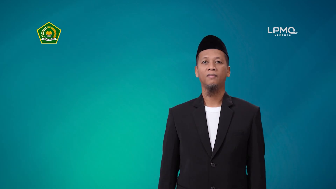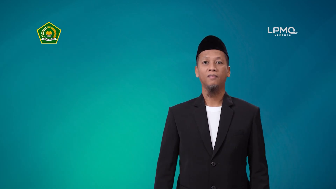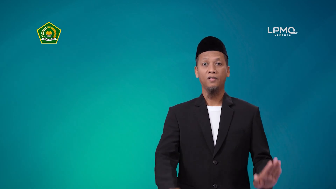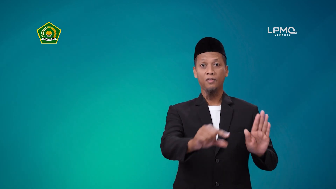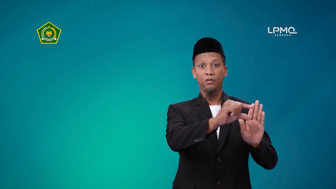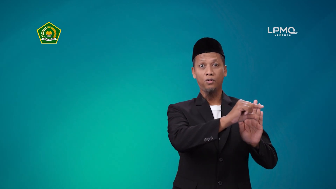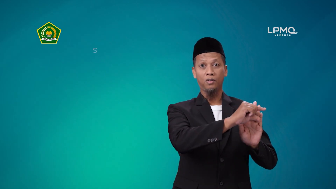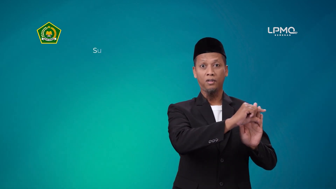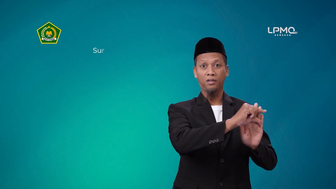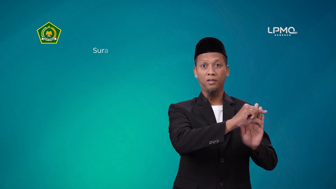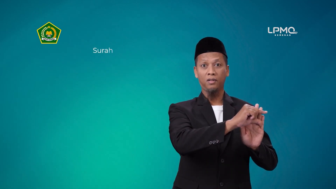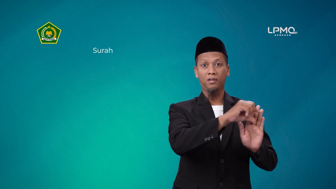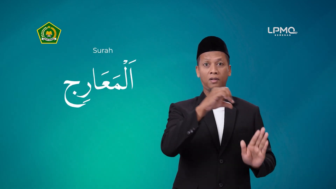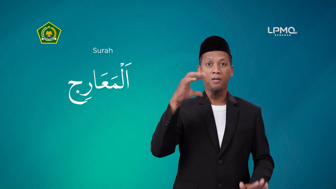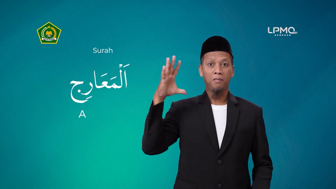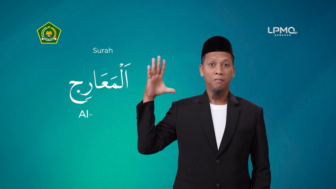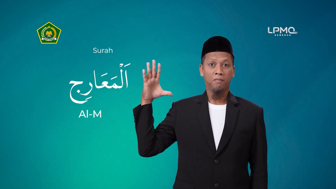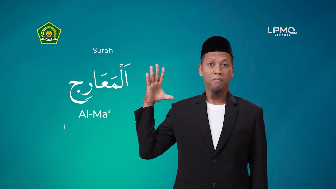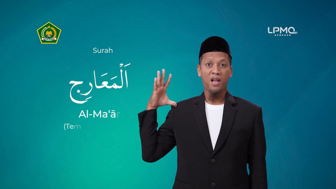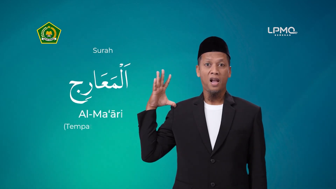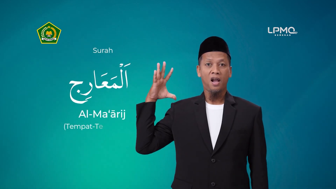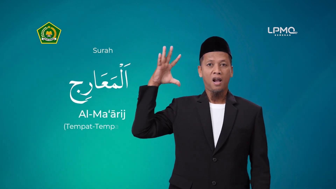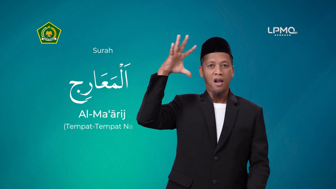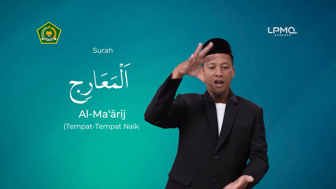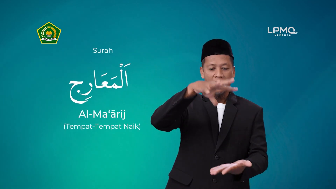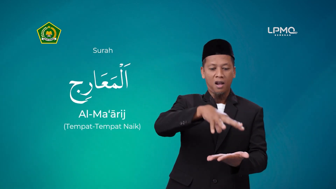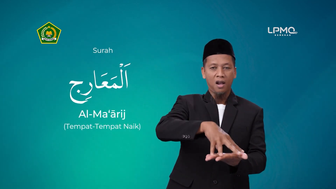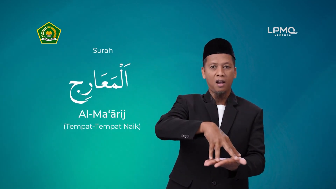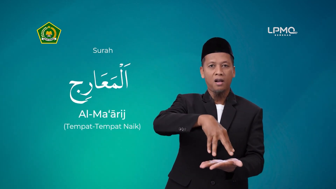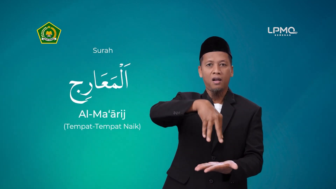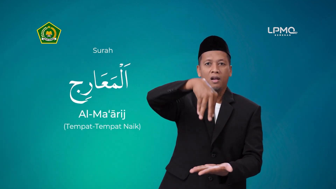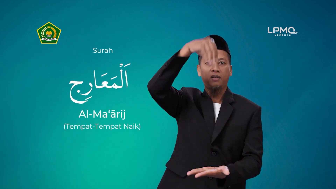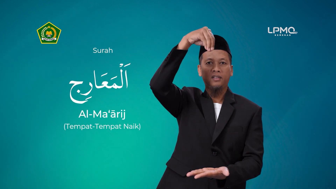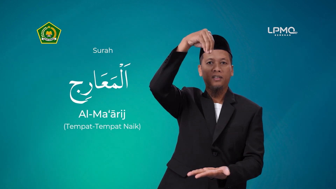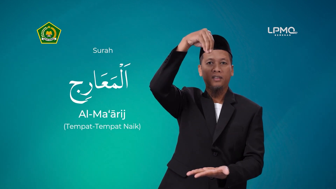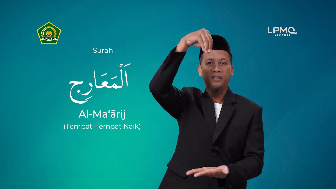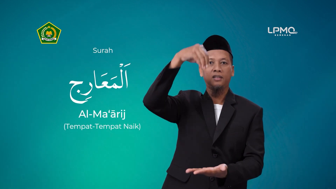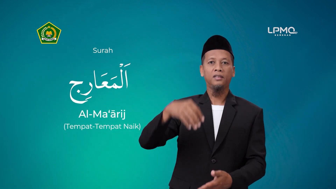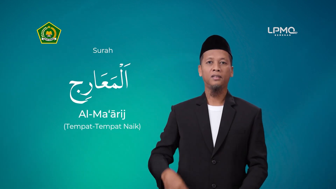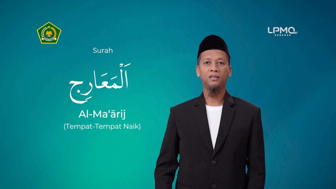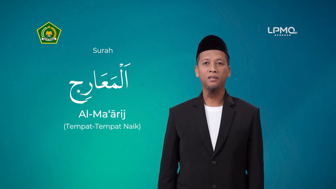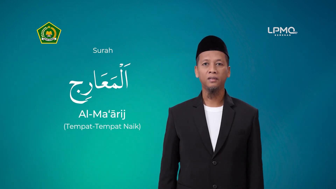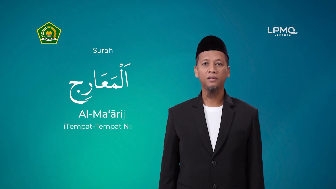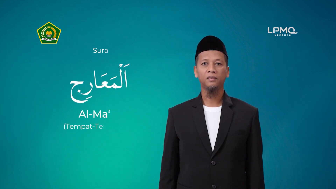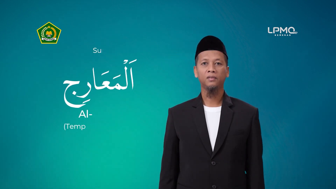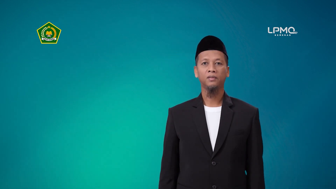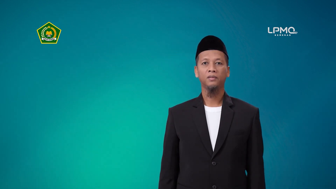Al Ma'arij